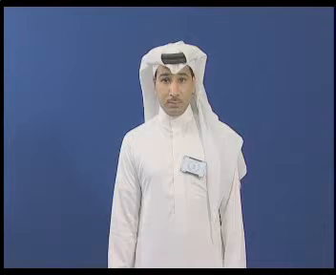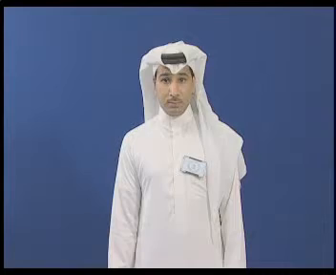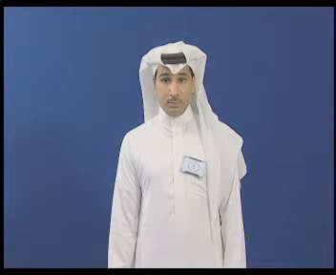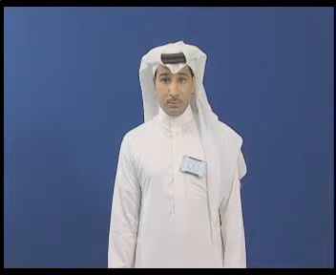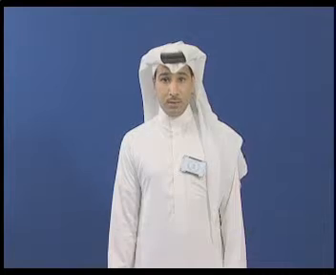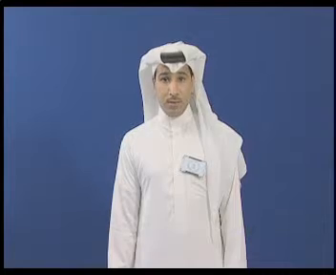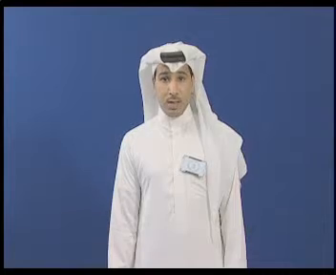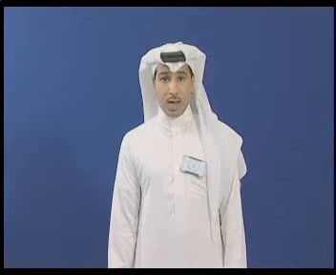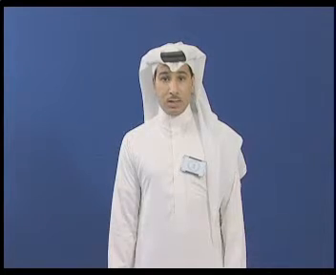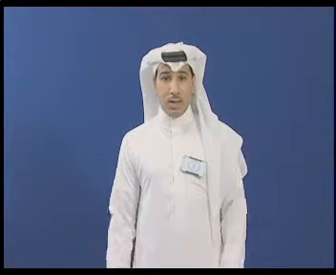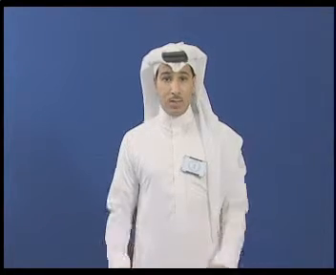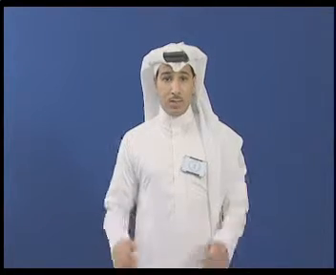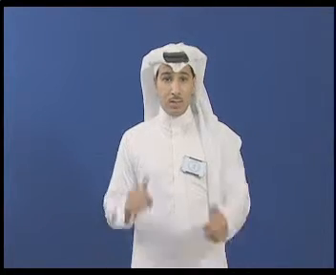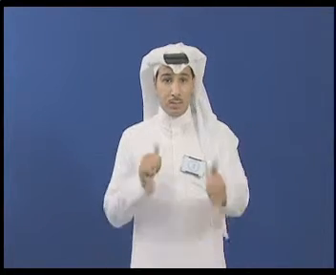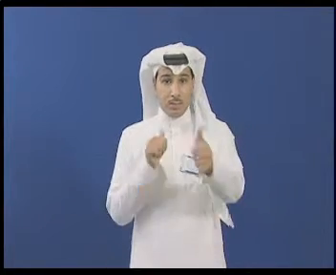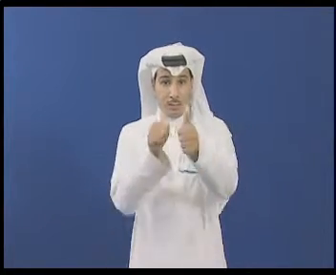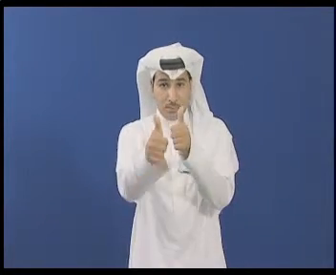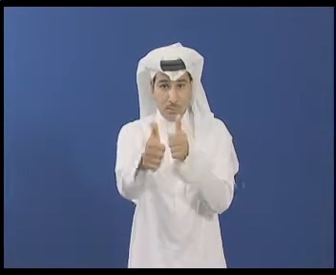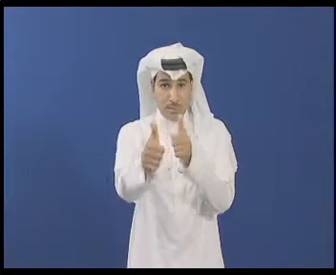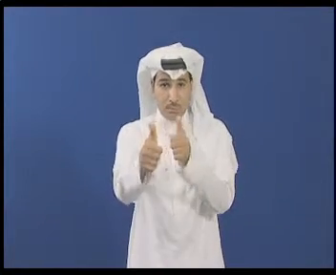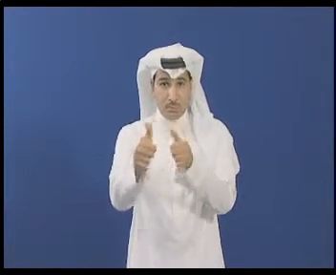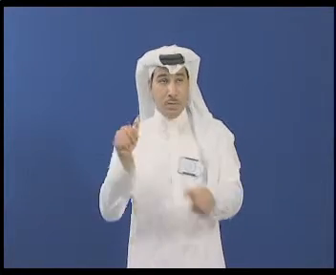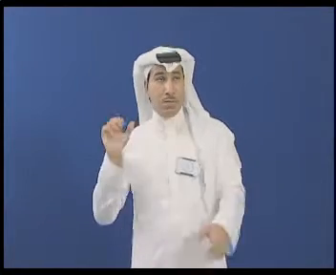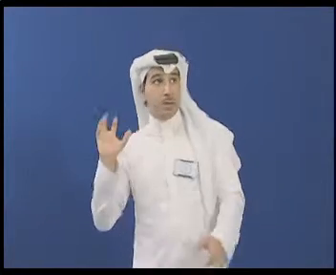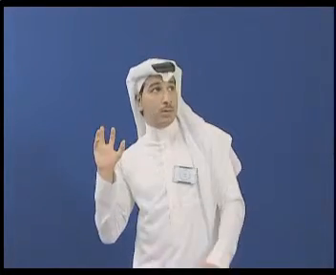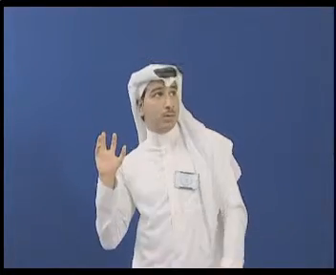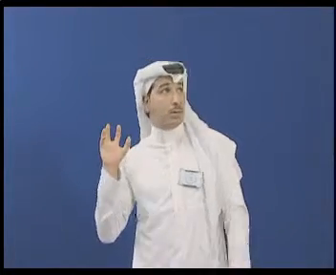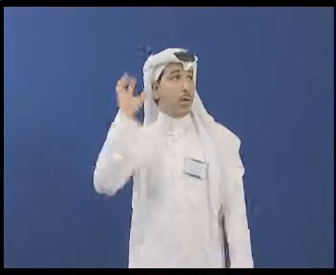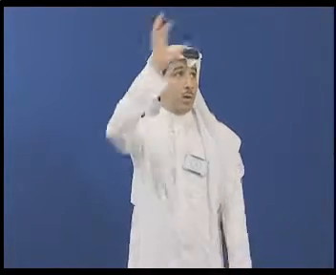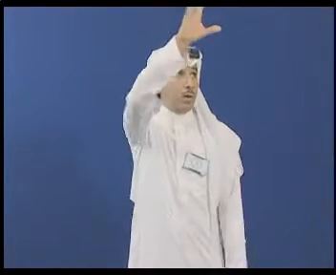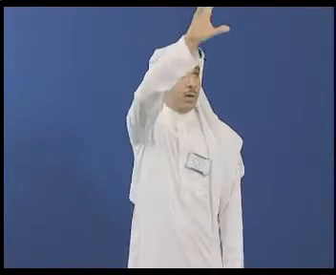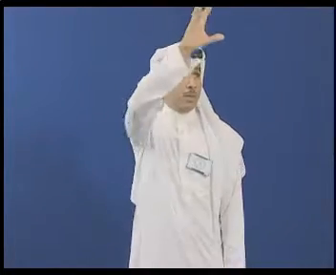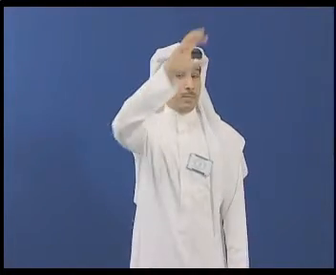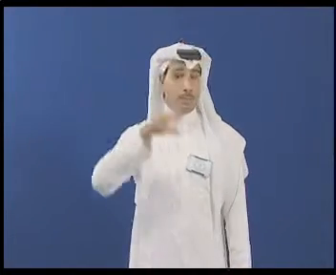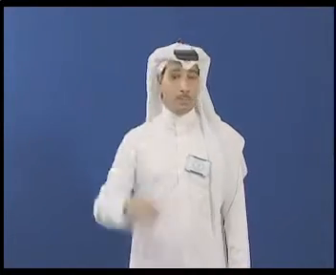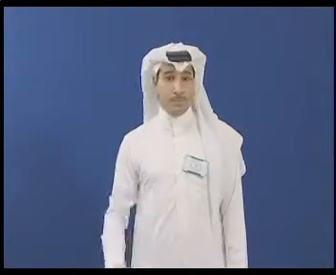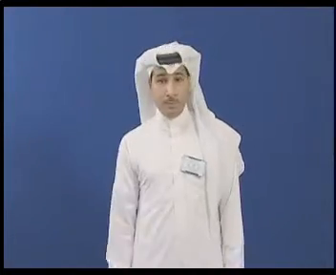ألعاب قوى